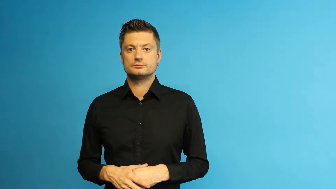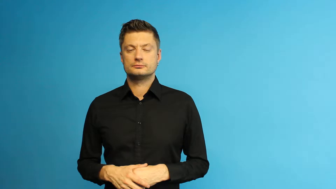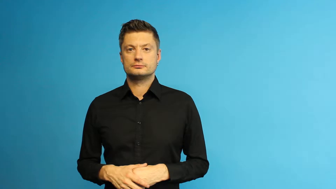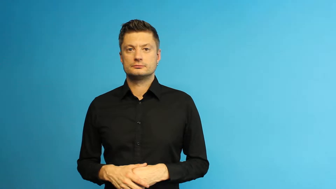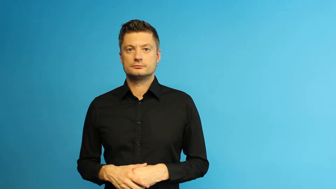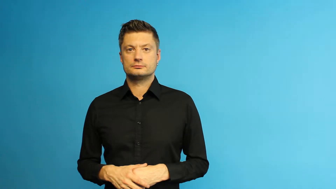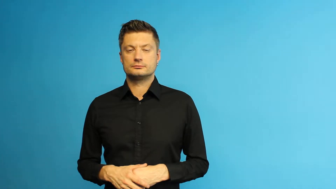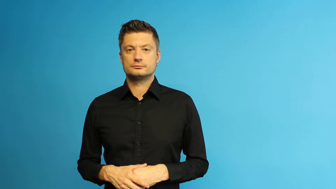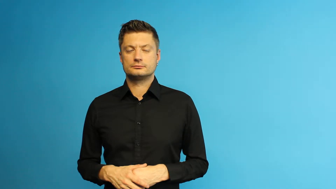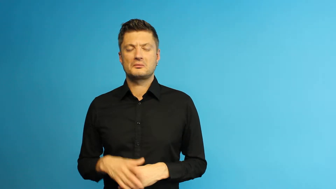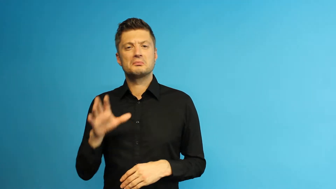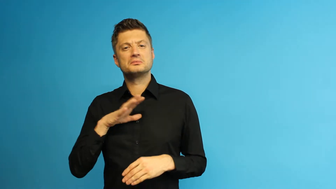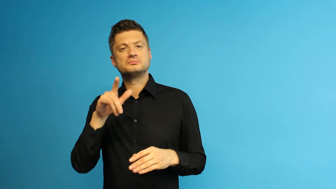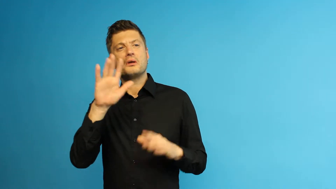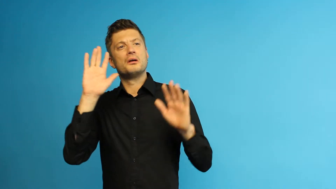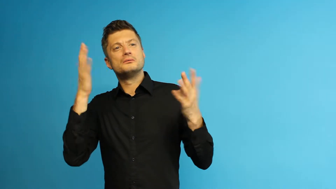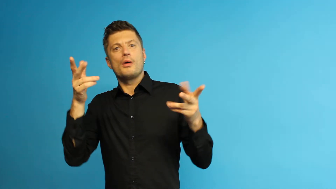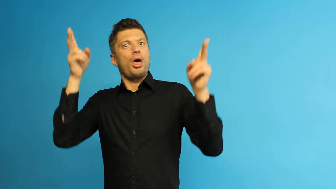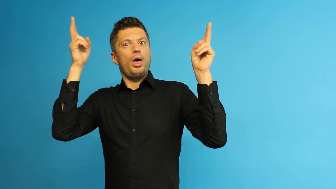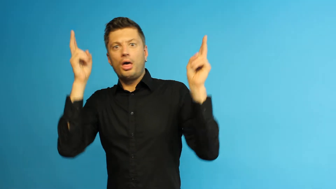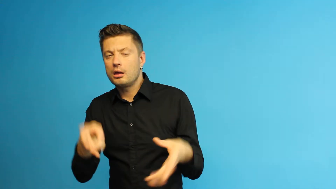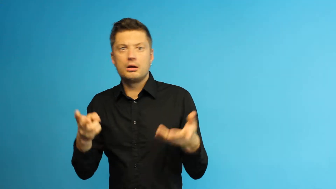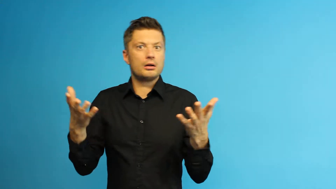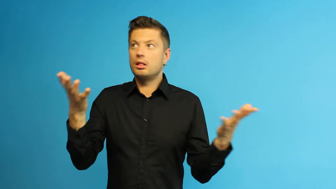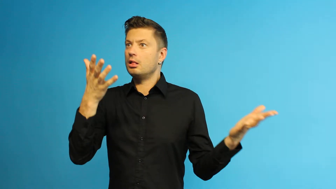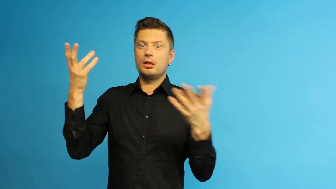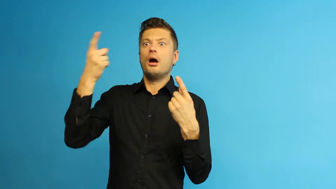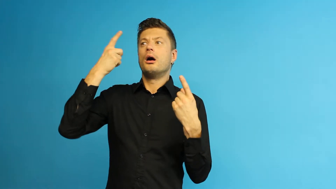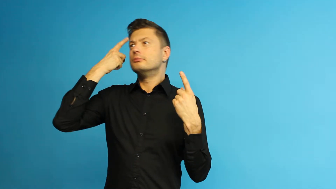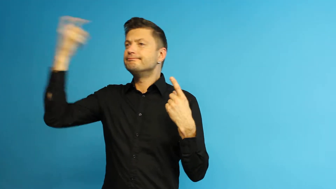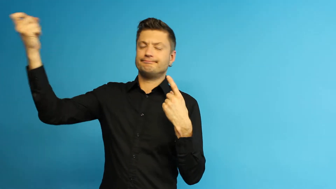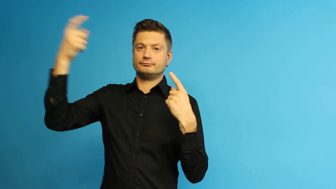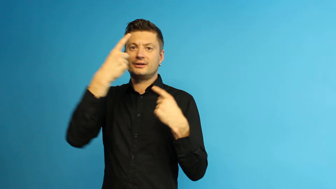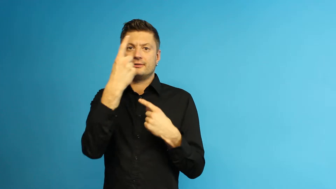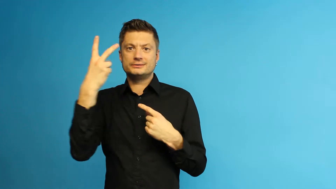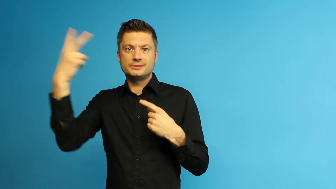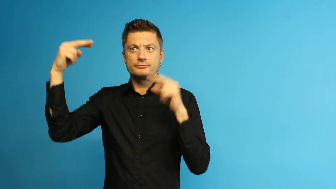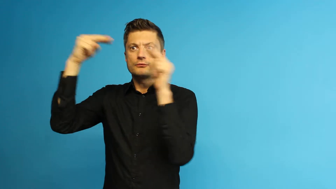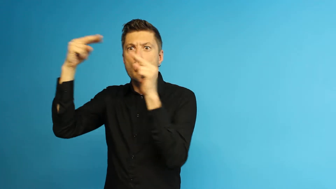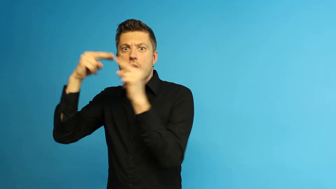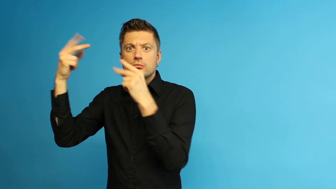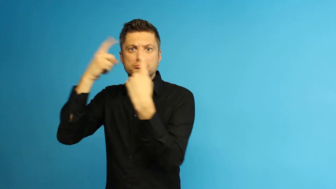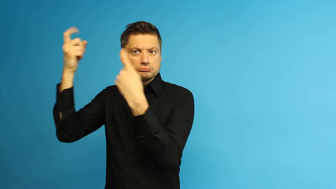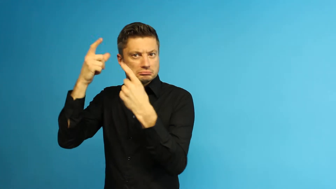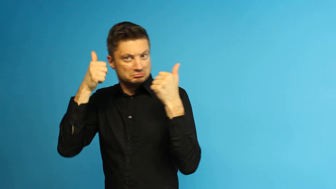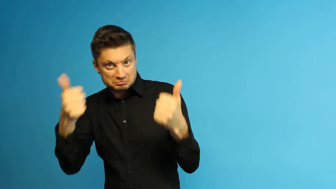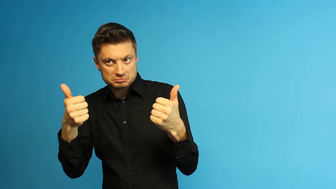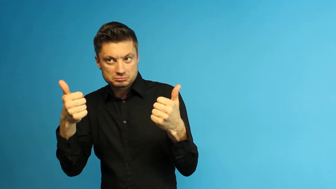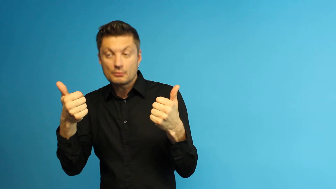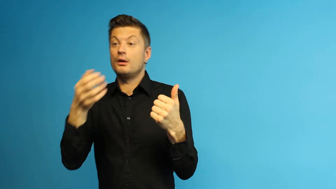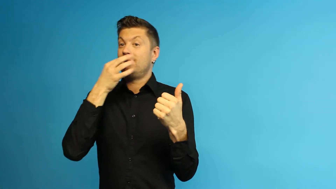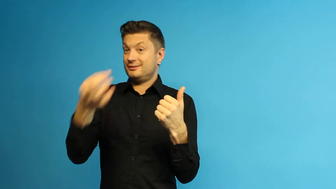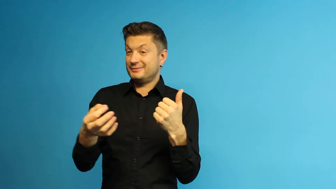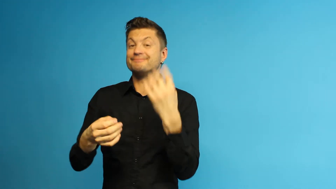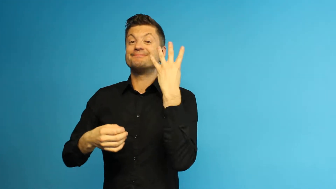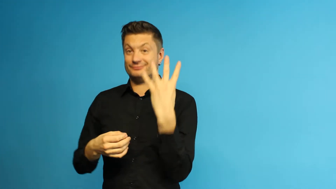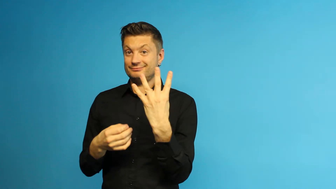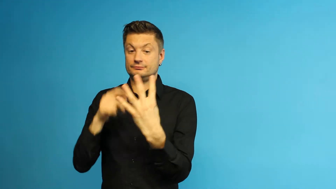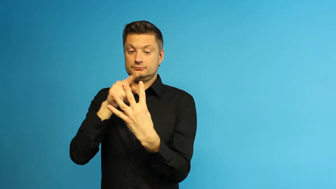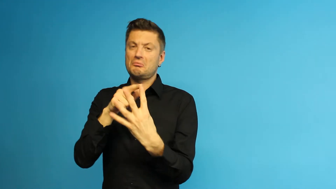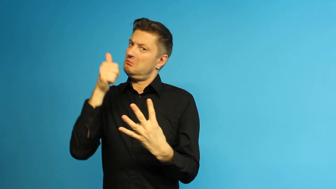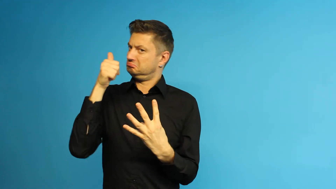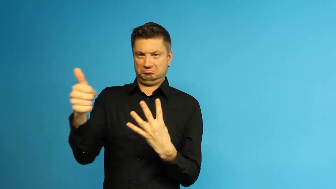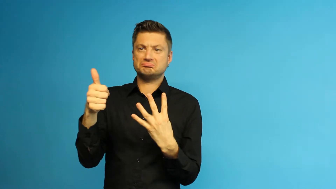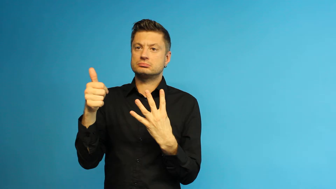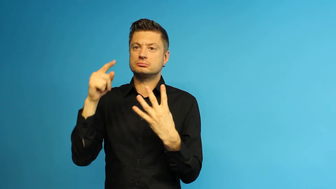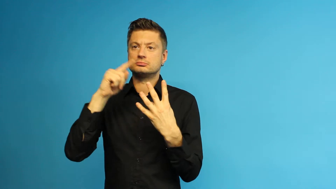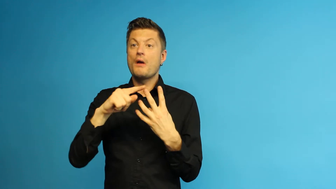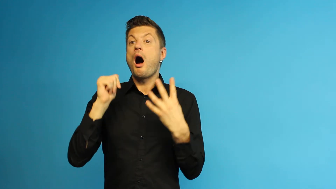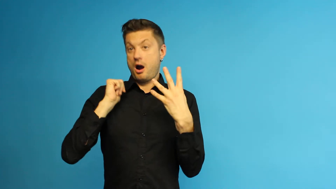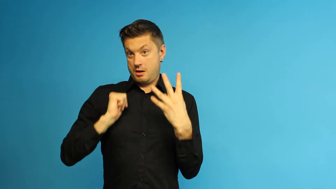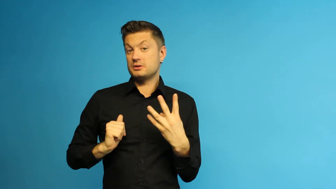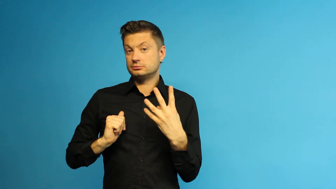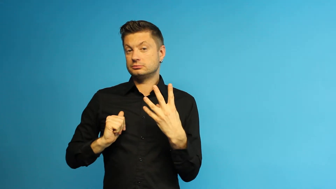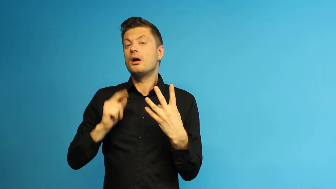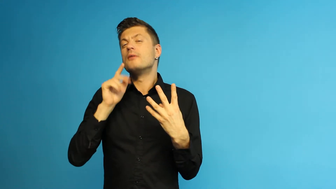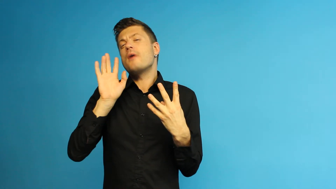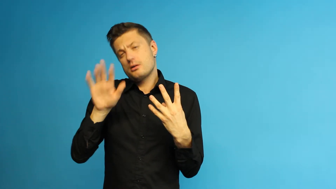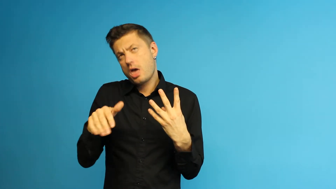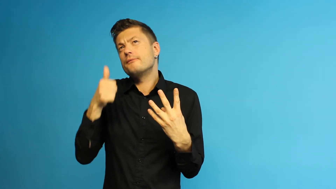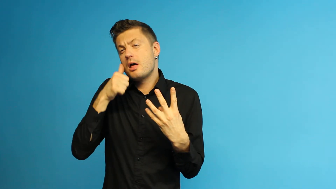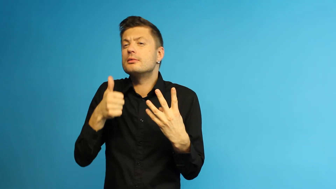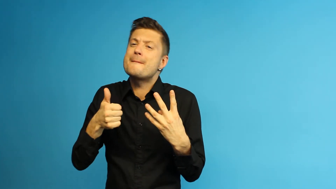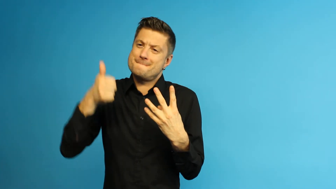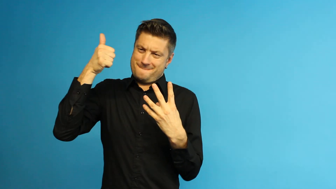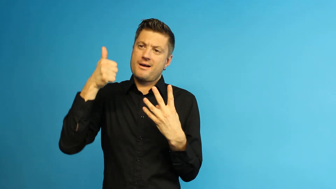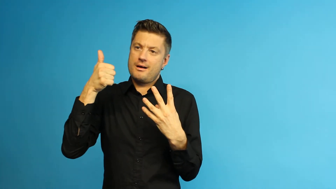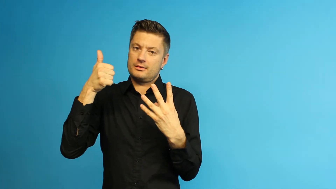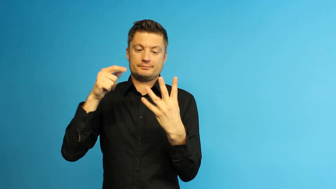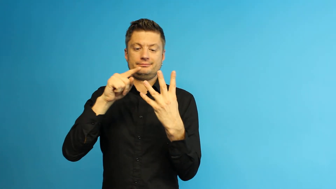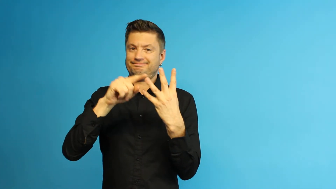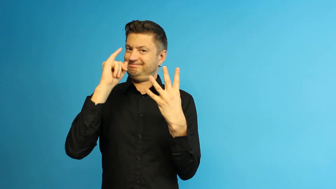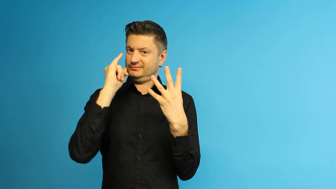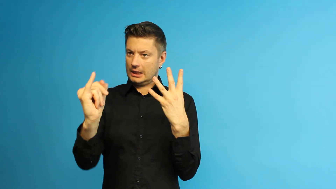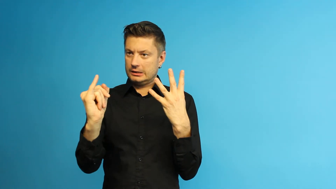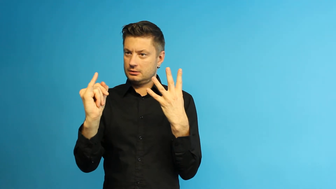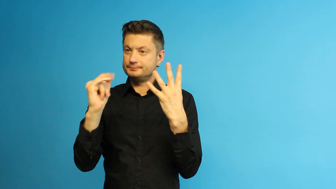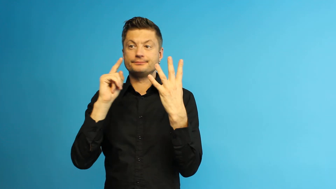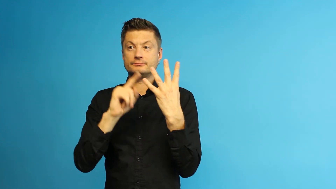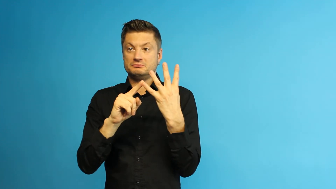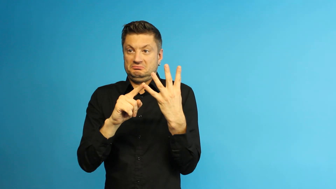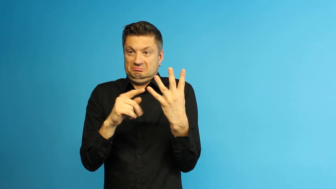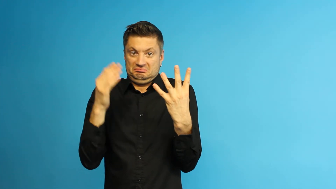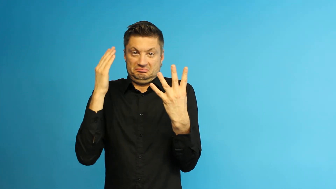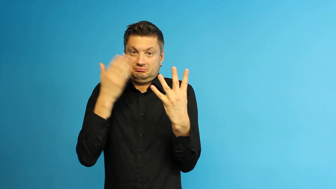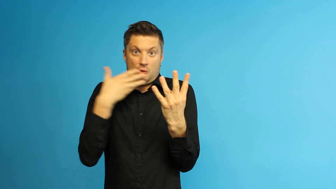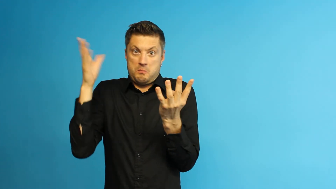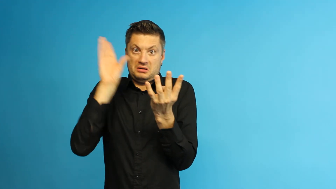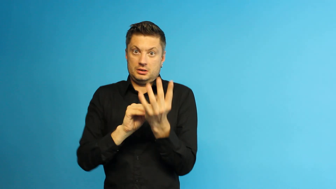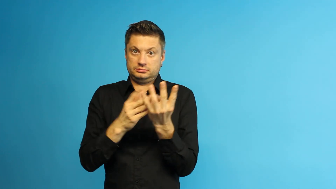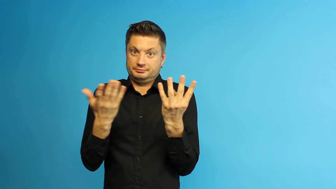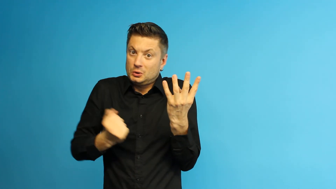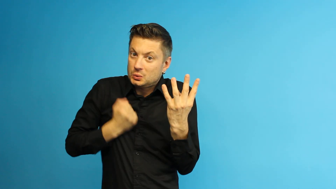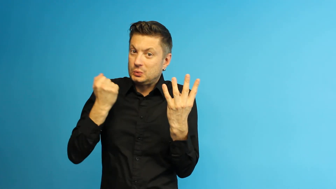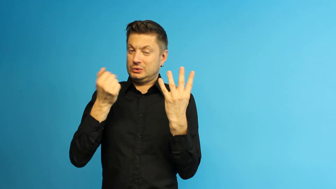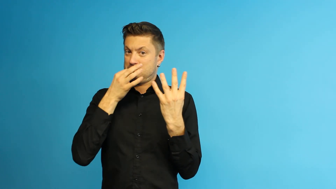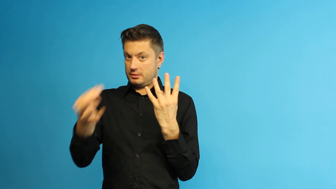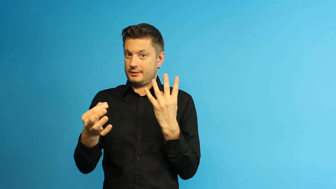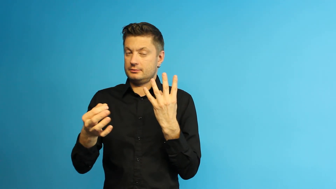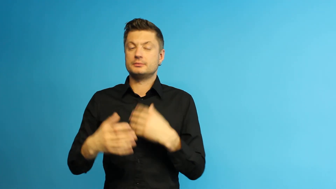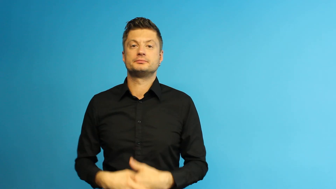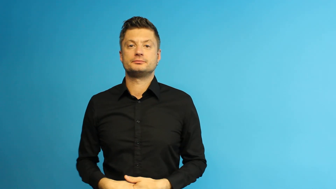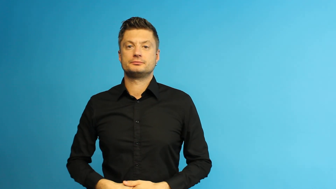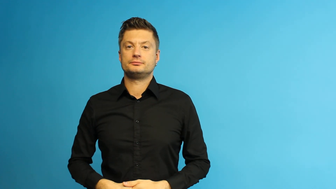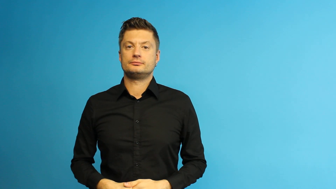Kā vērtējat savas iespējas sazināties ar atbildīgajiem dienestiem ārkārtas situācijās (112)?